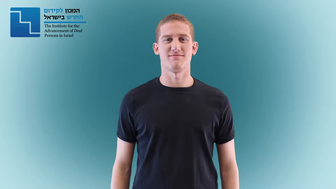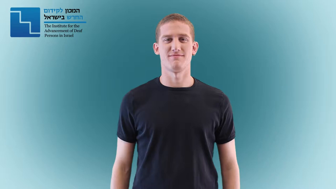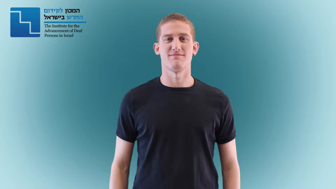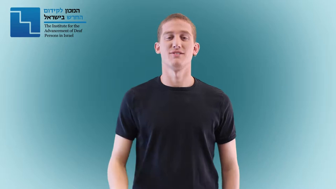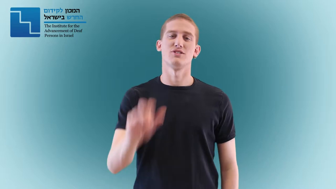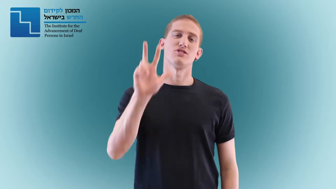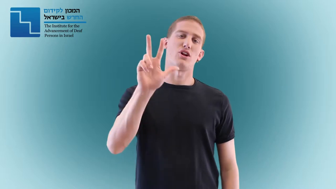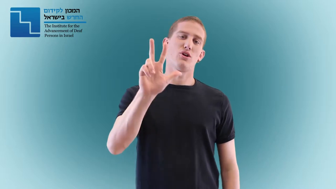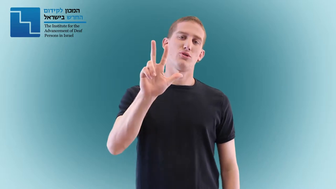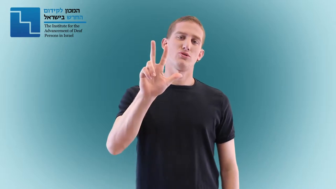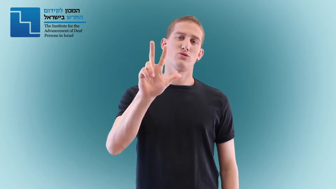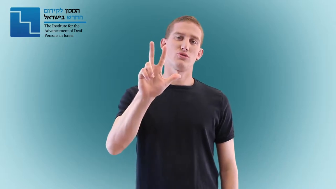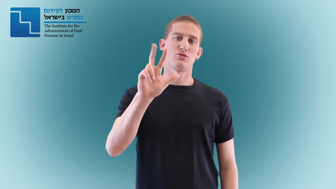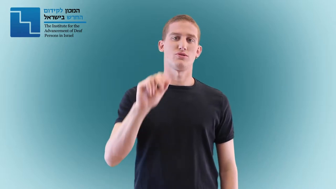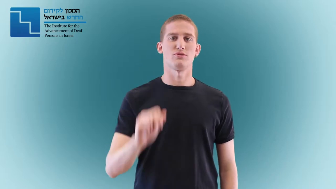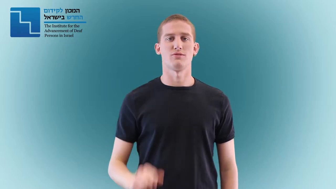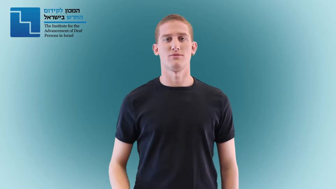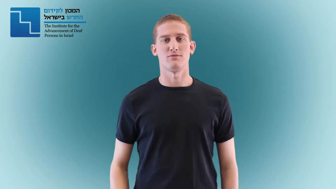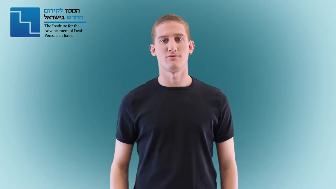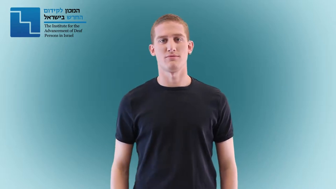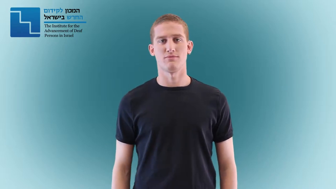שלוש